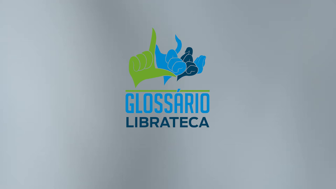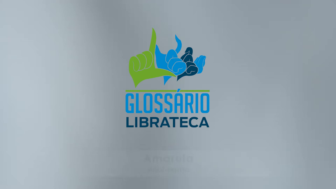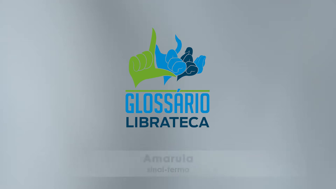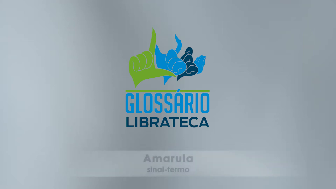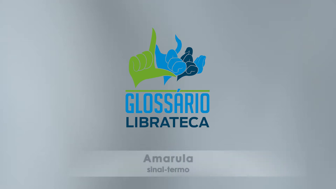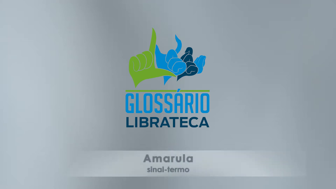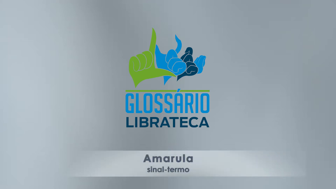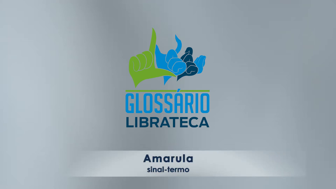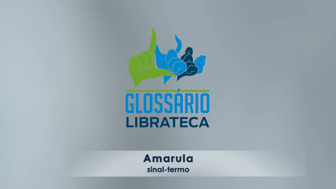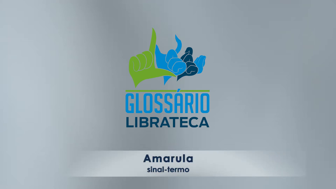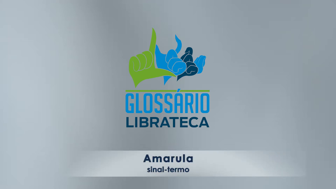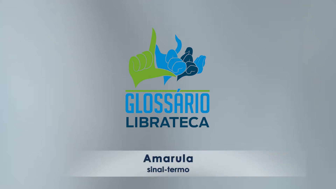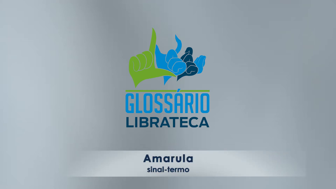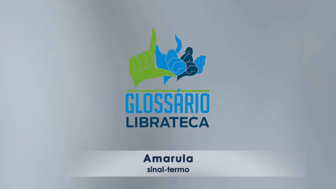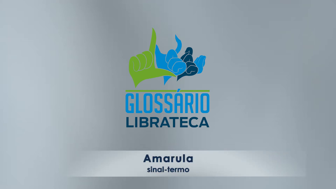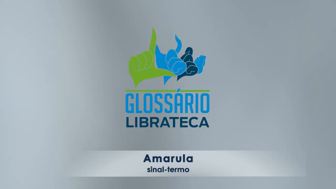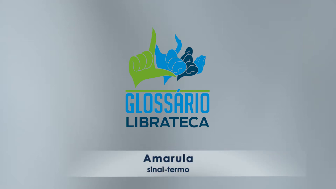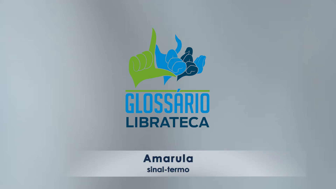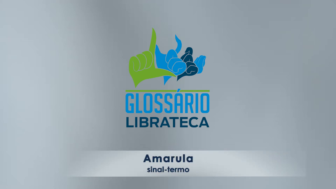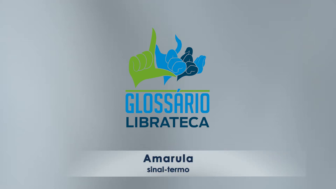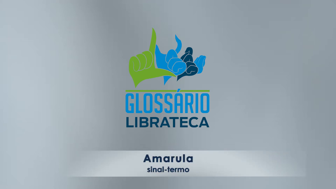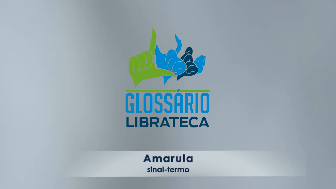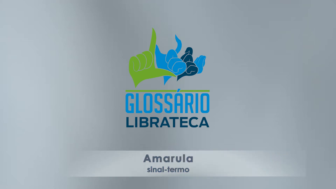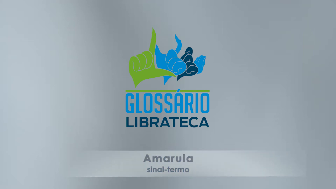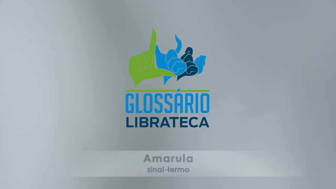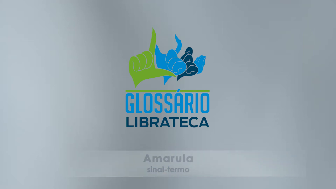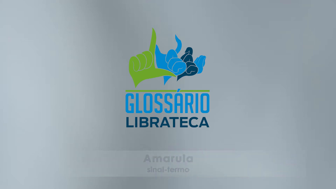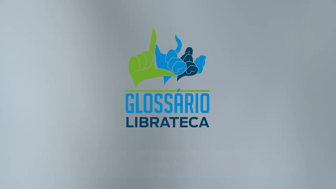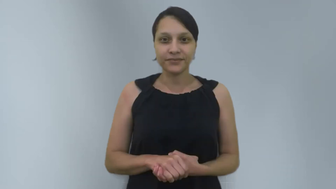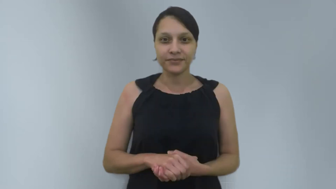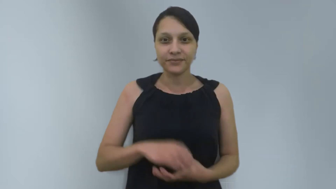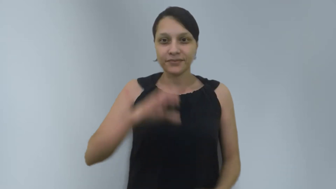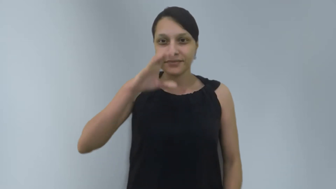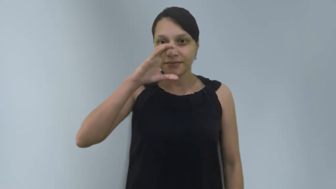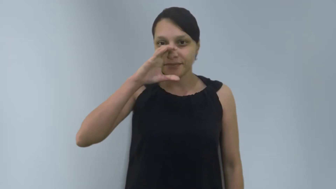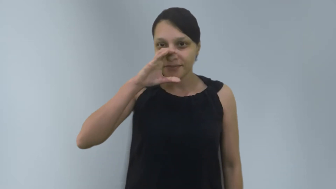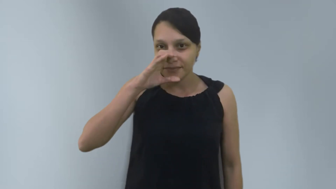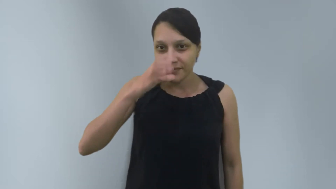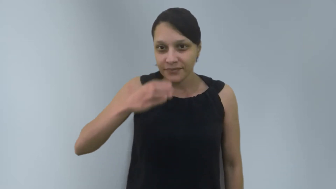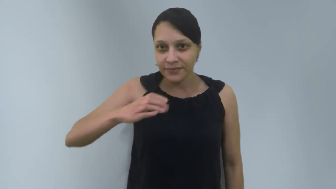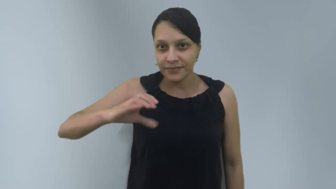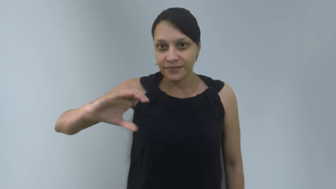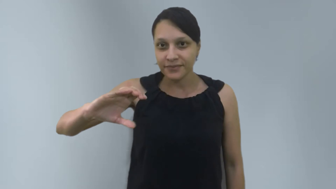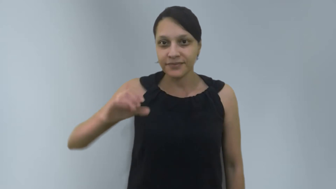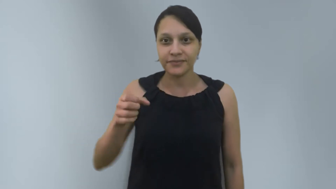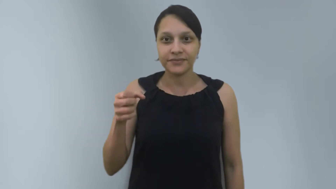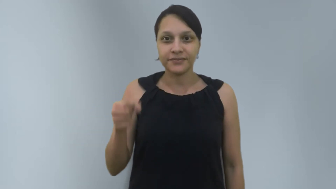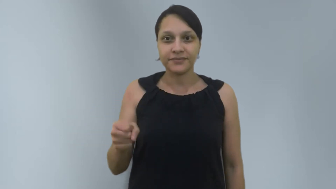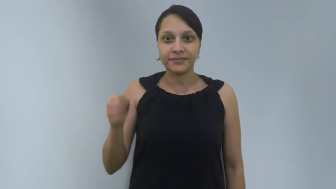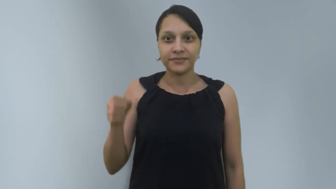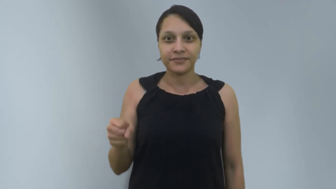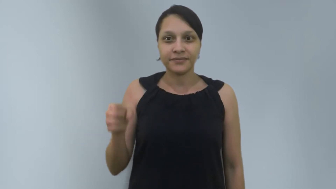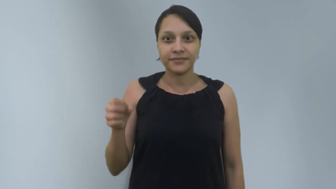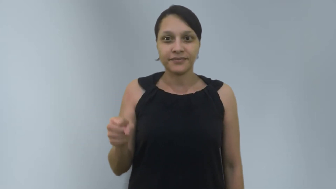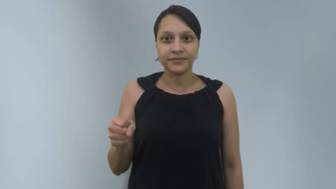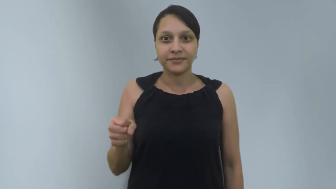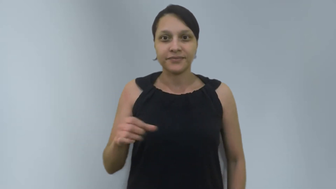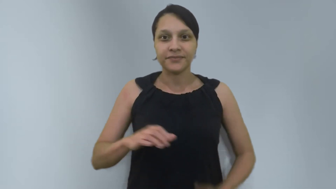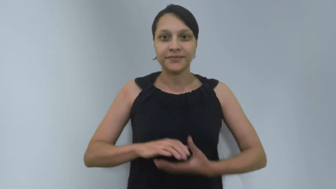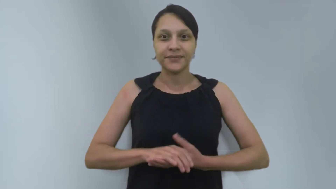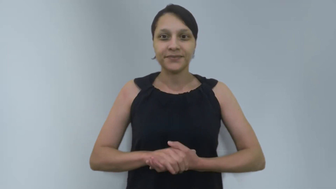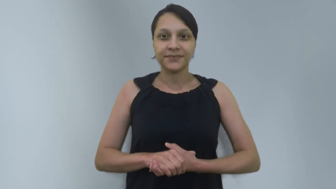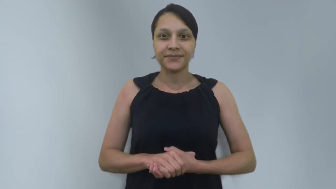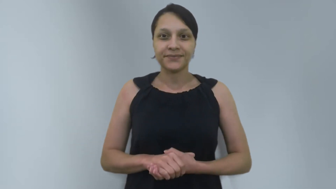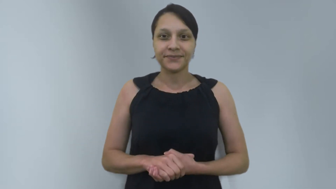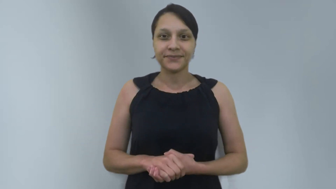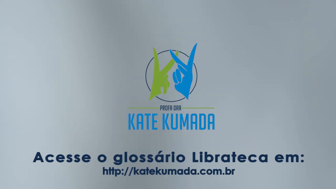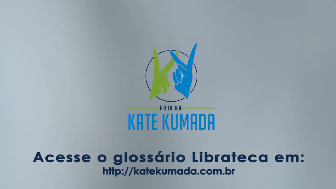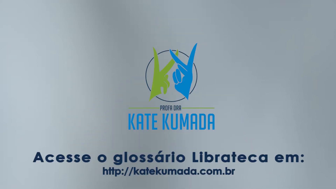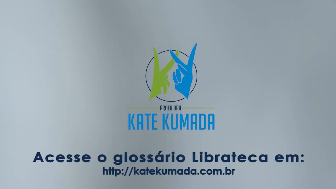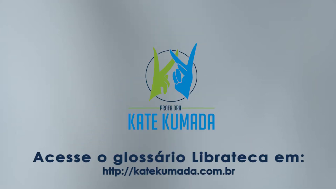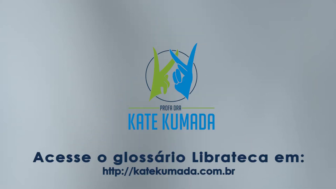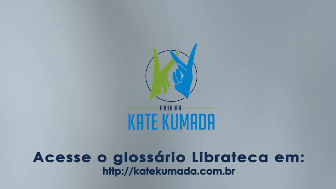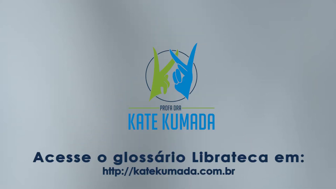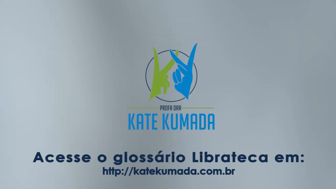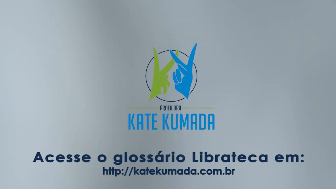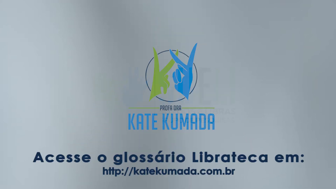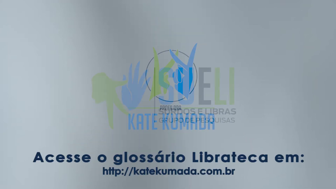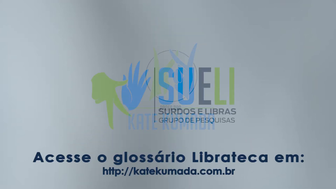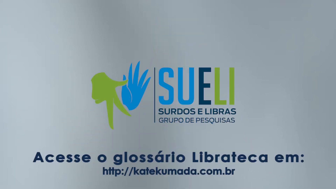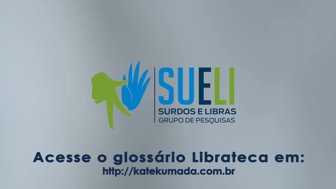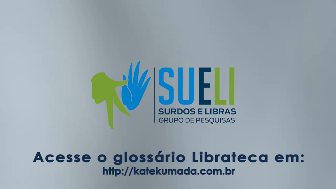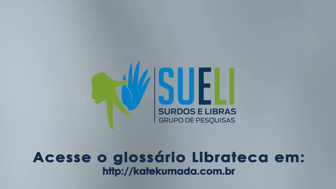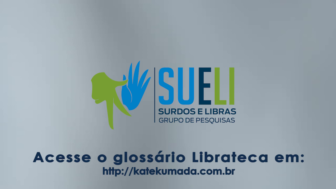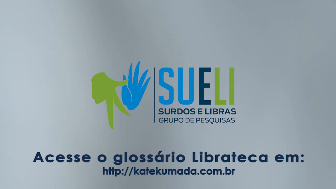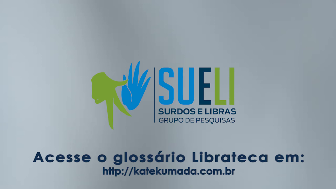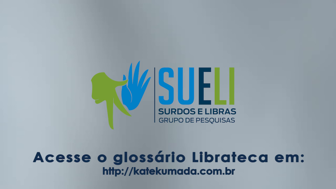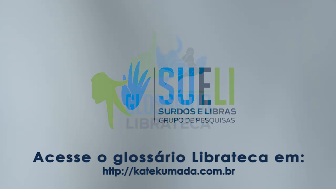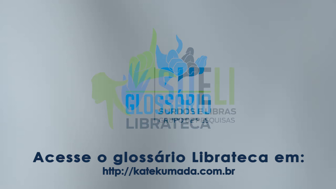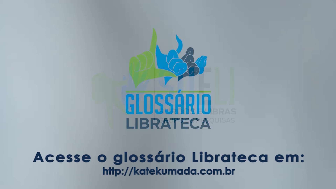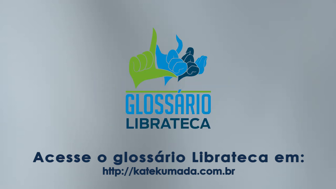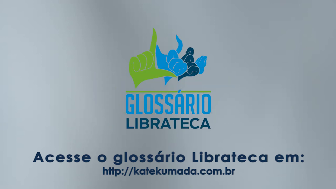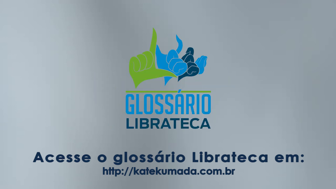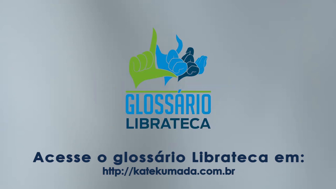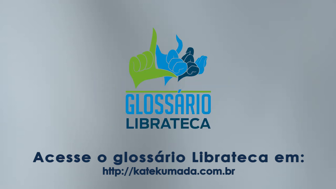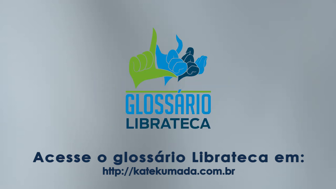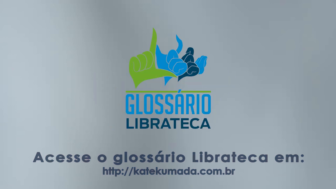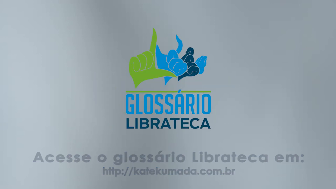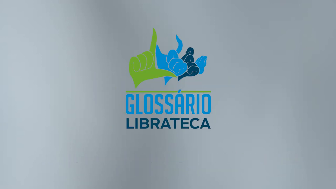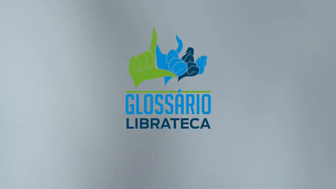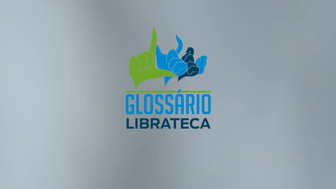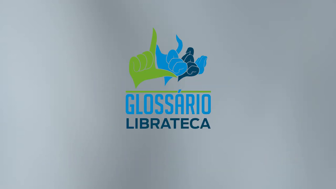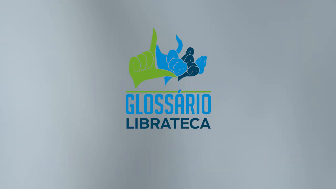Amarula